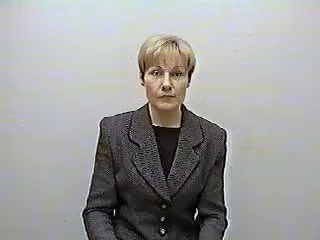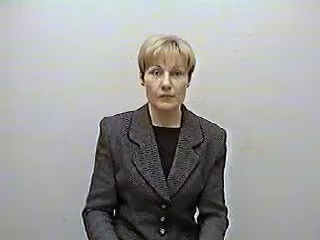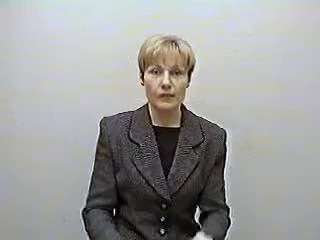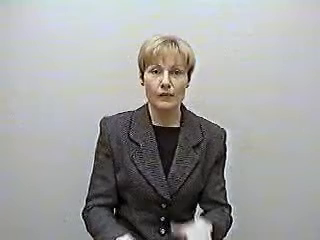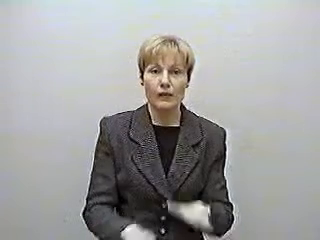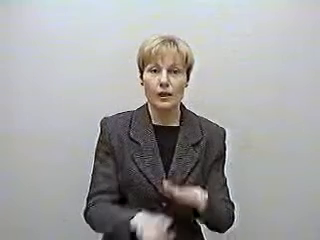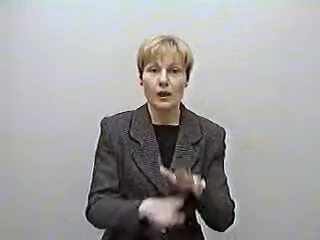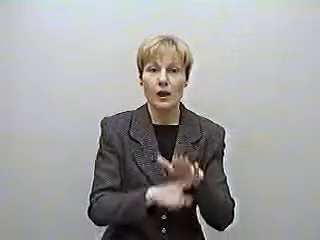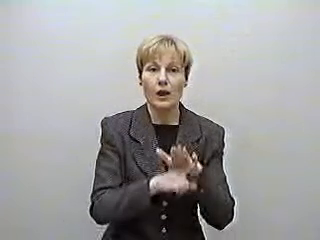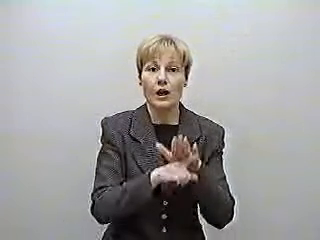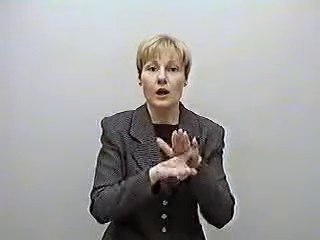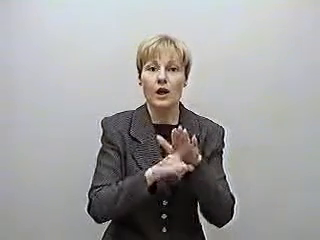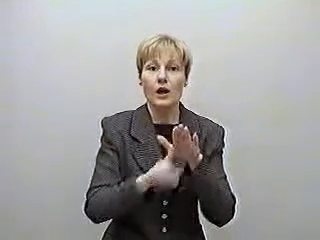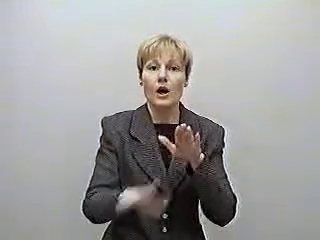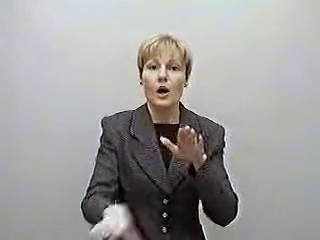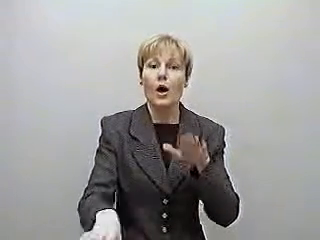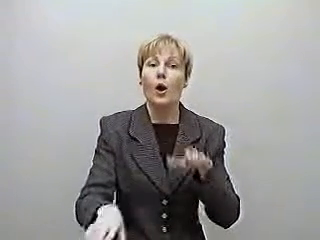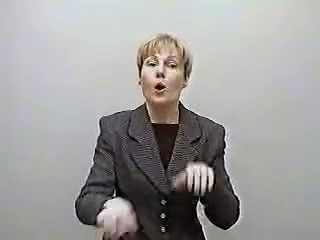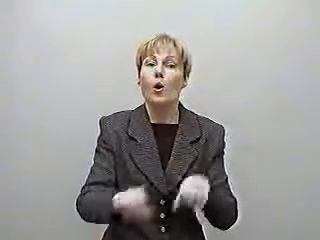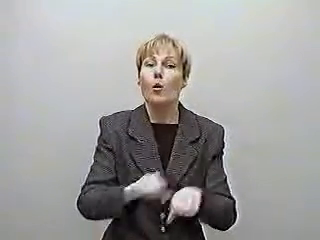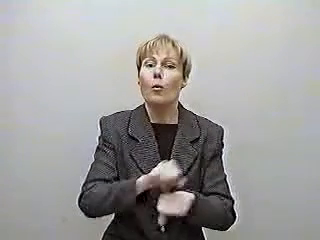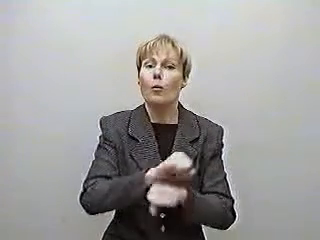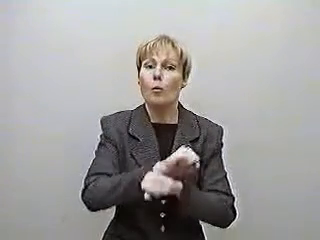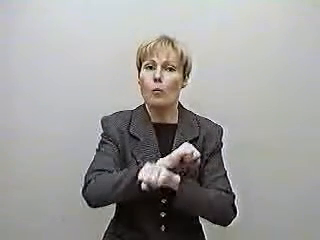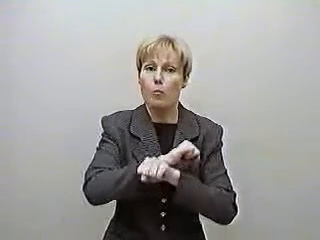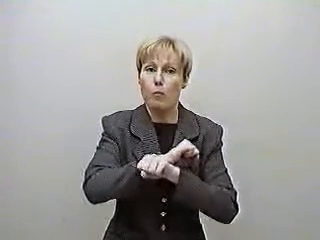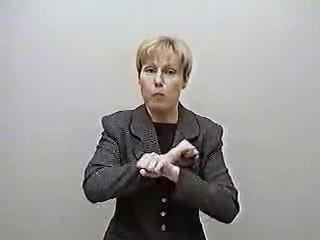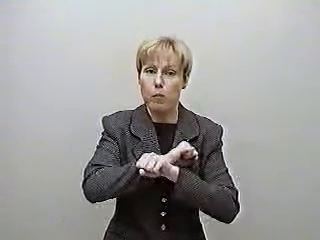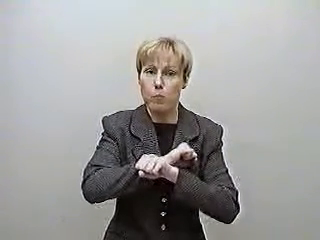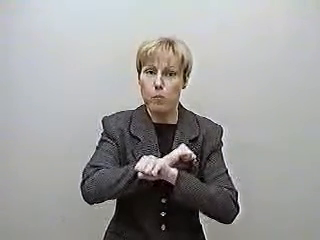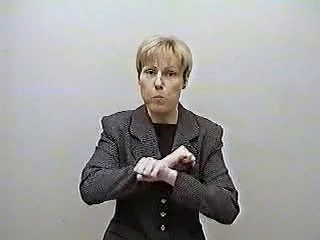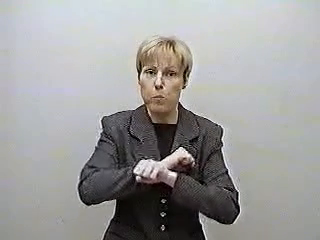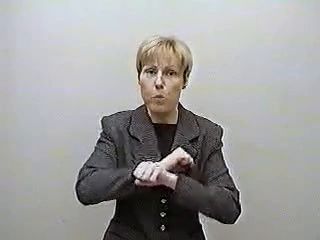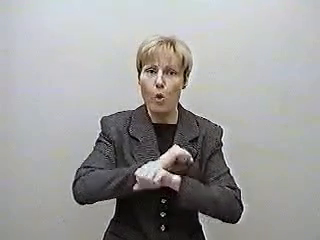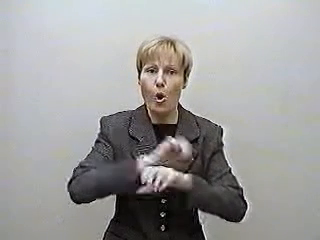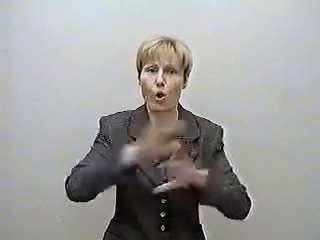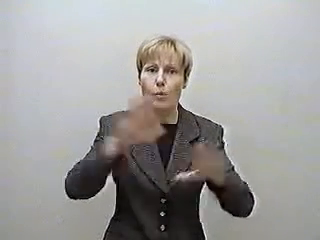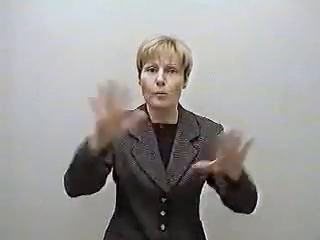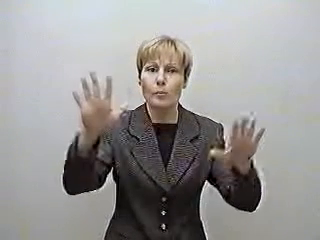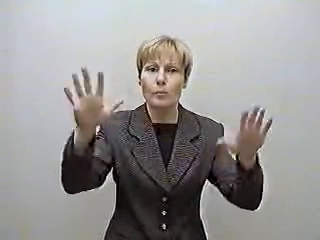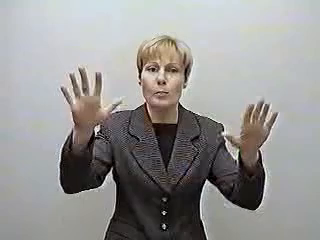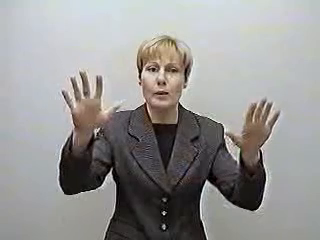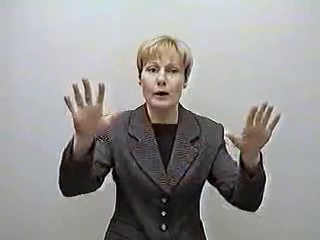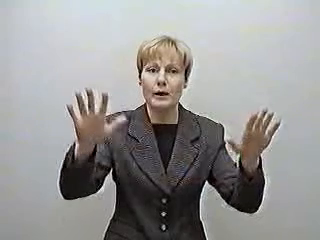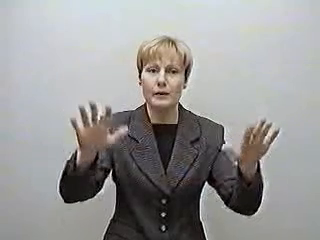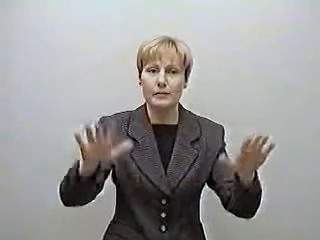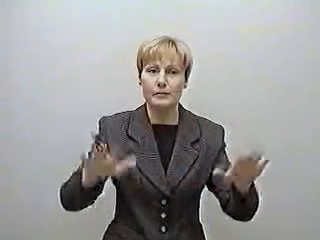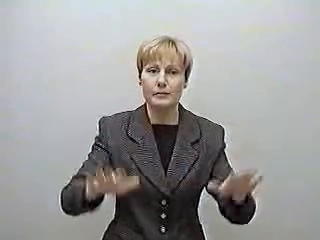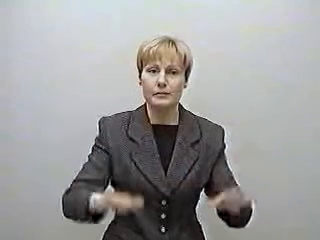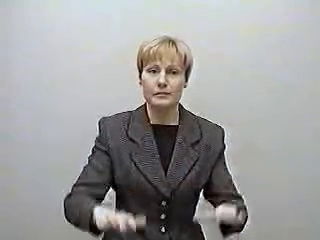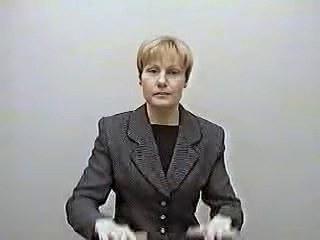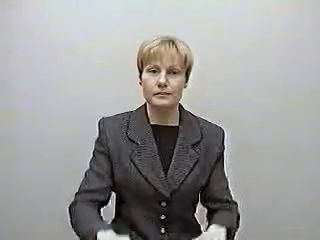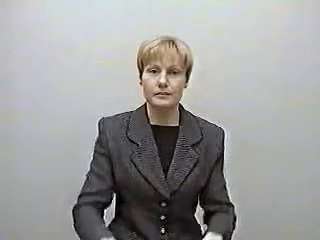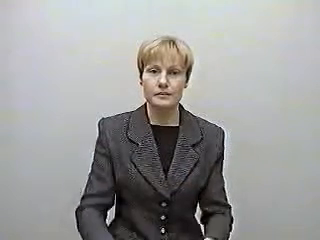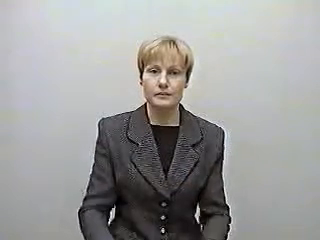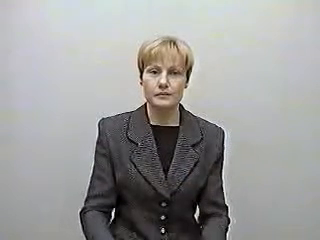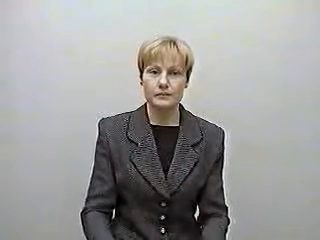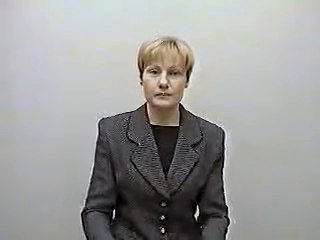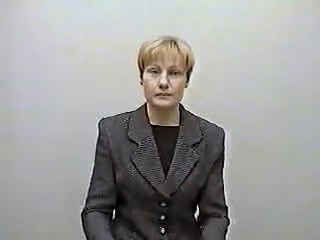бомба